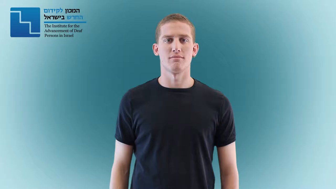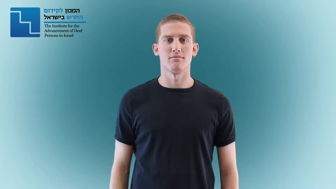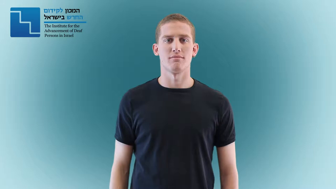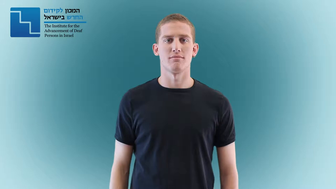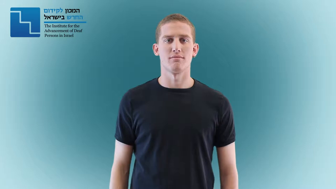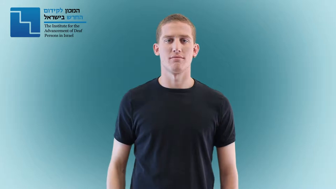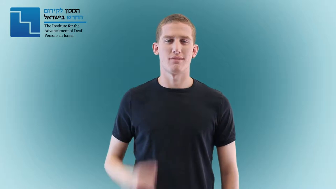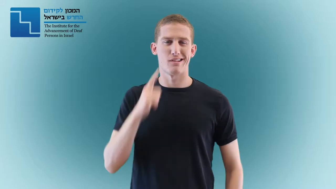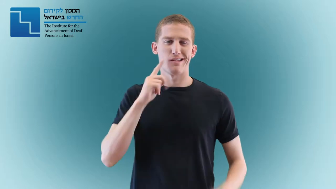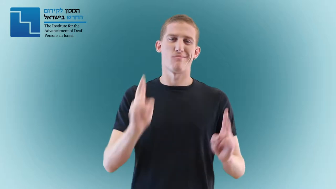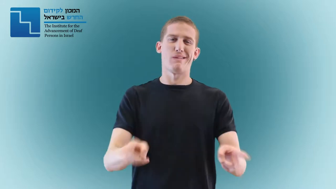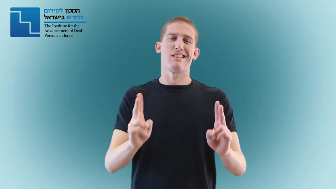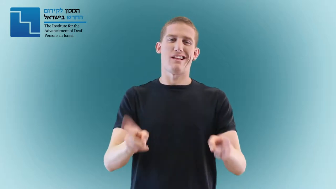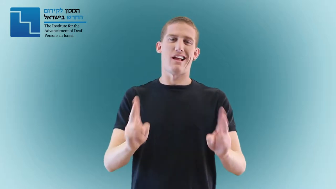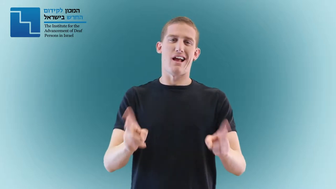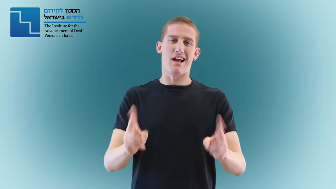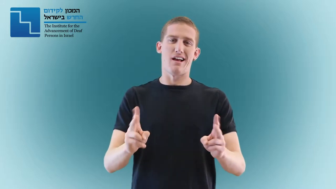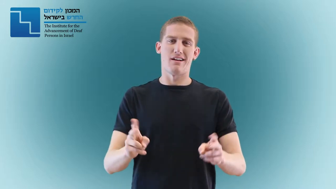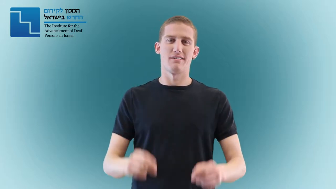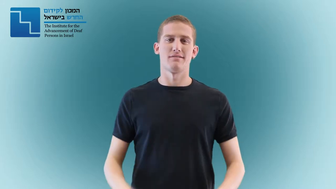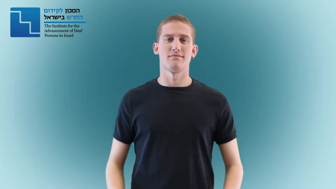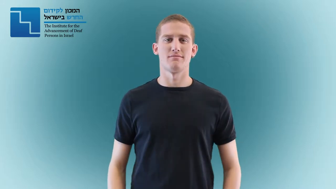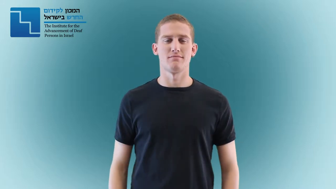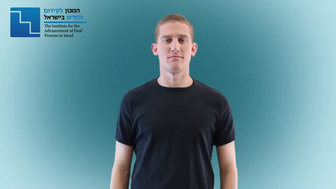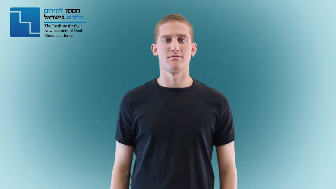בדיחה